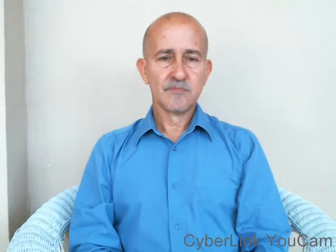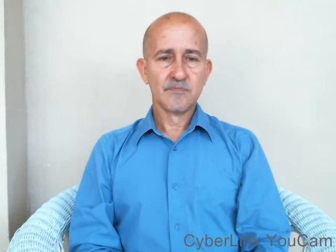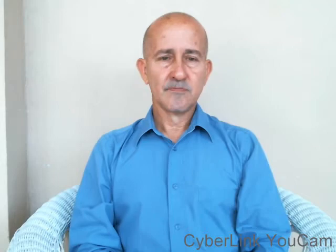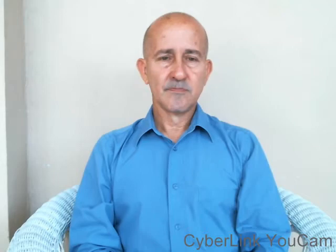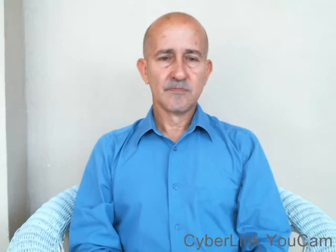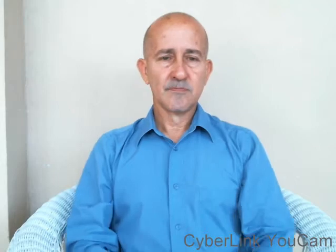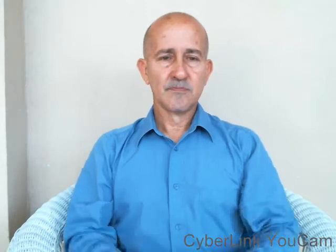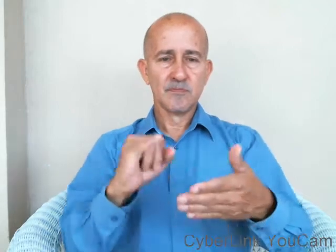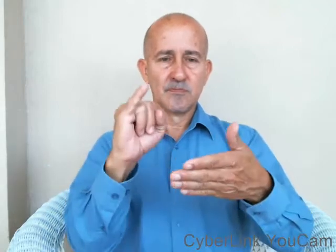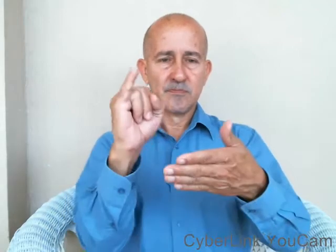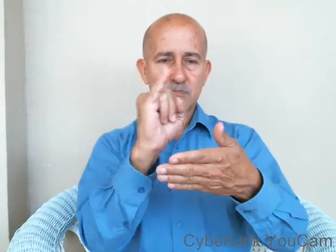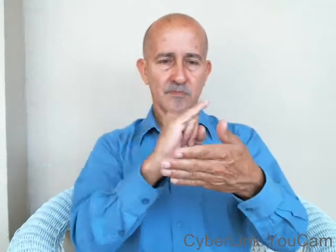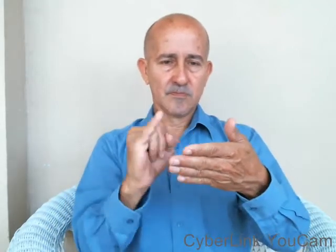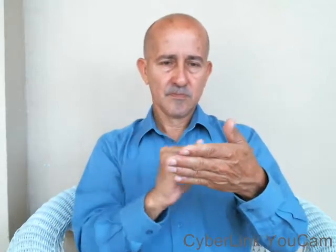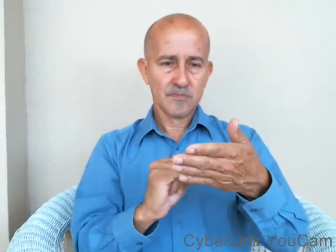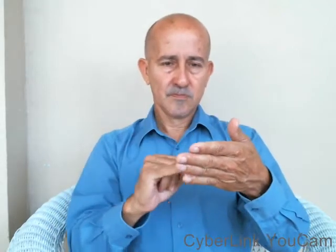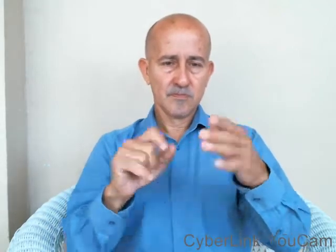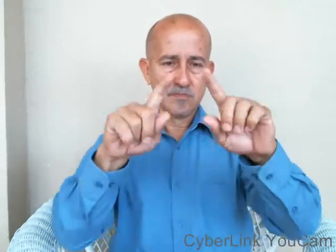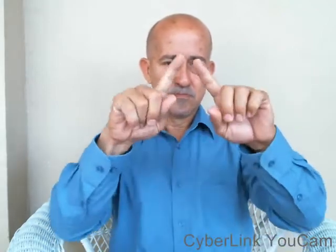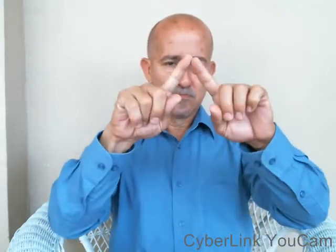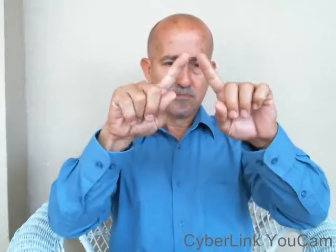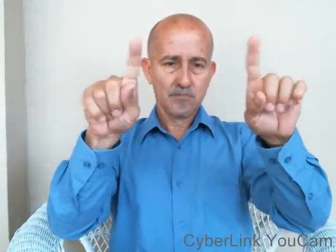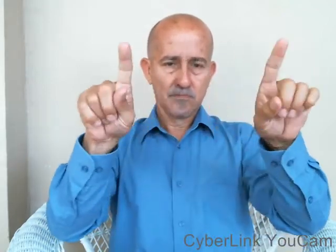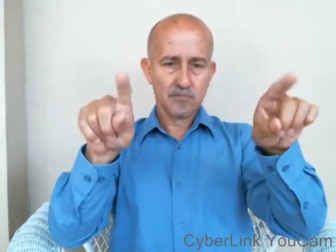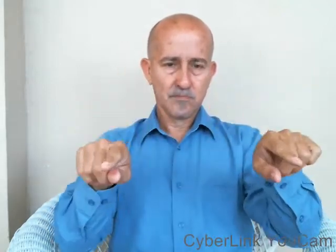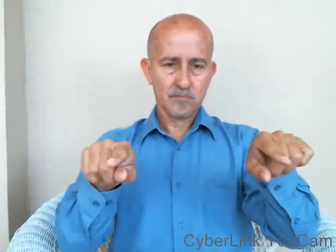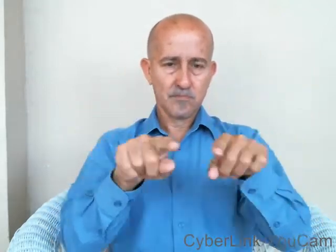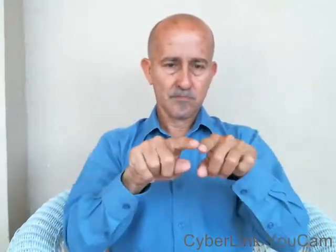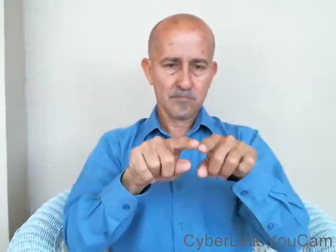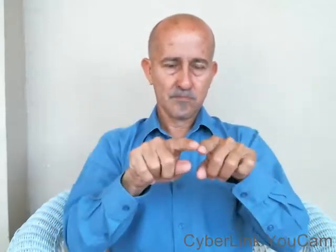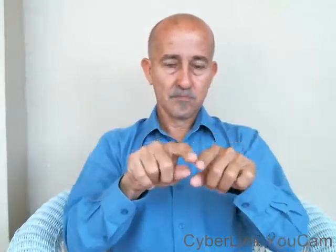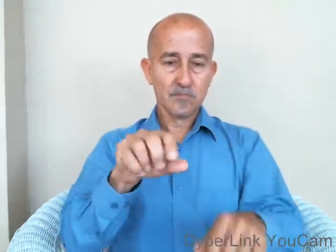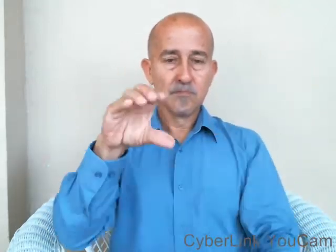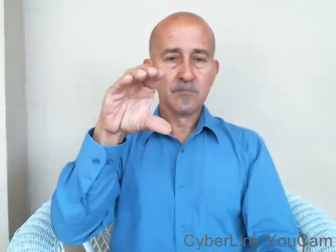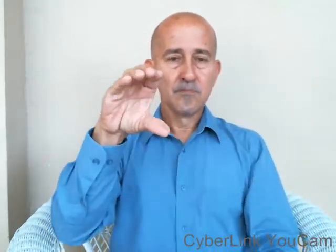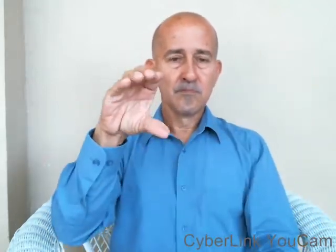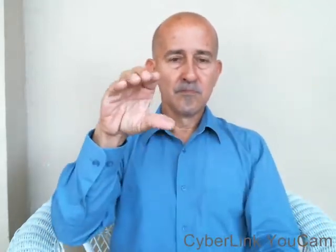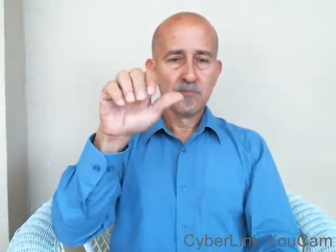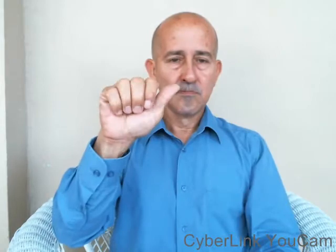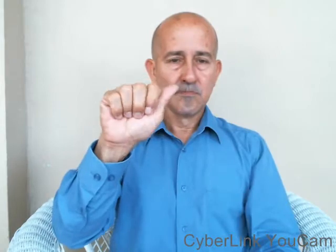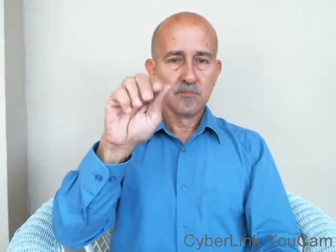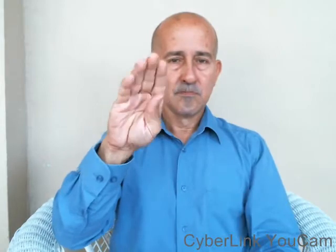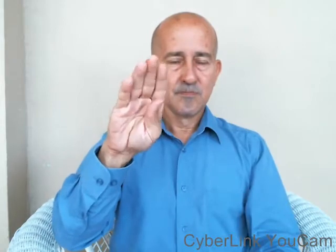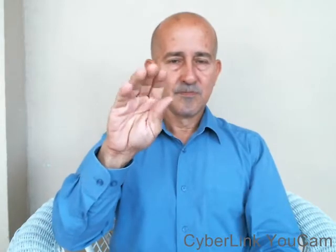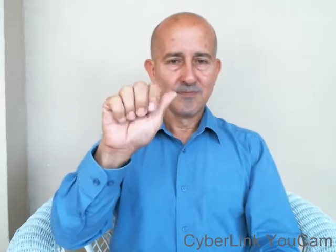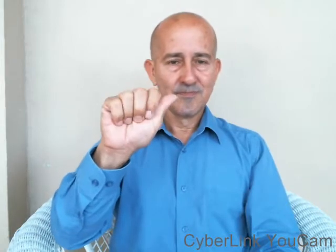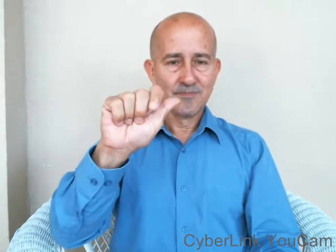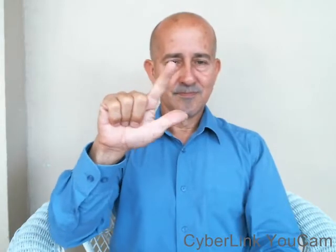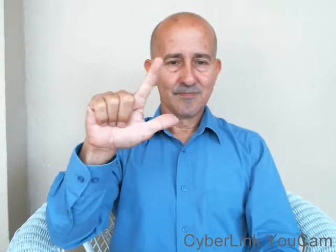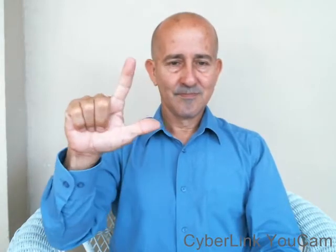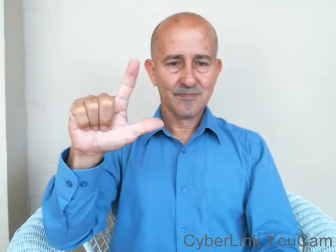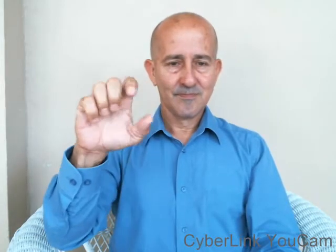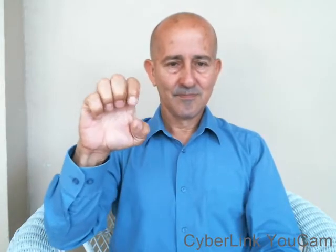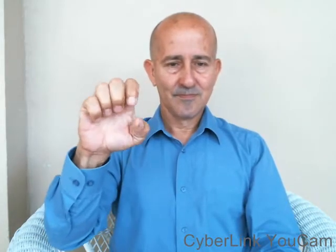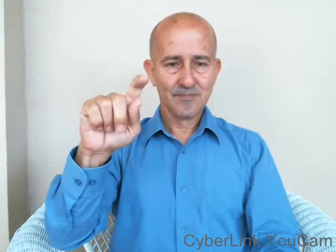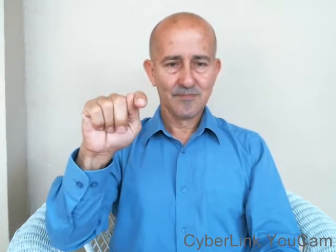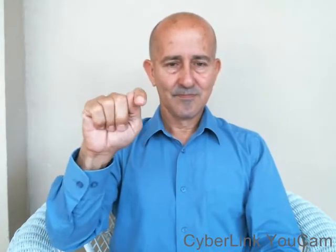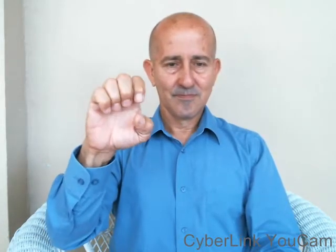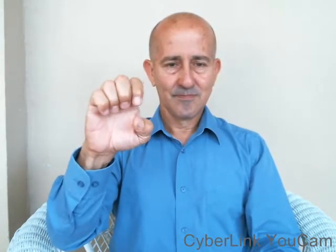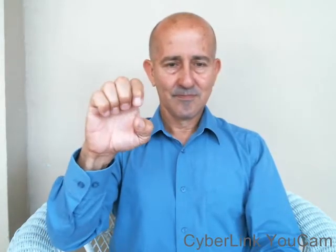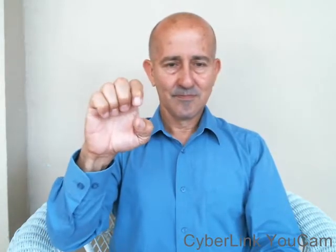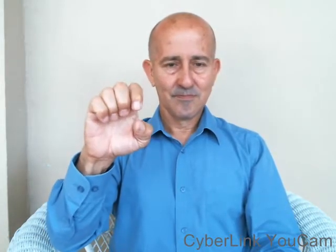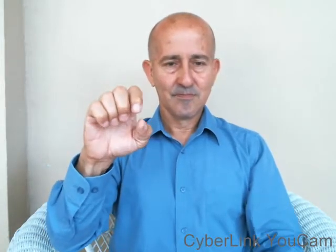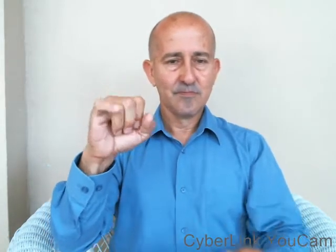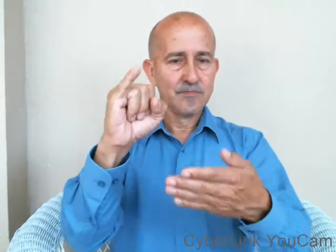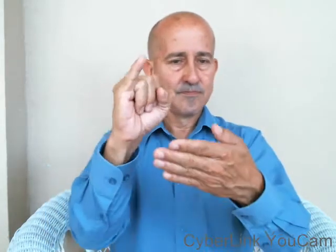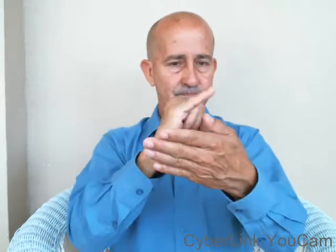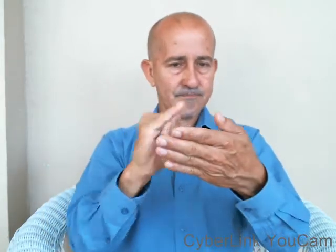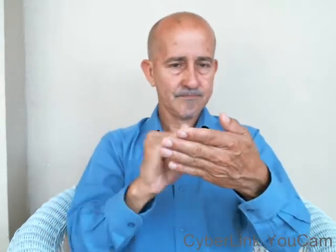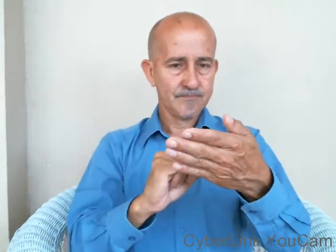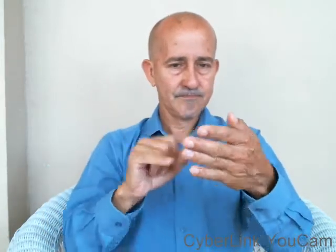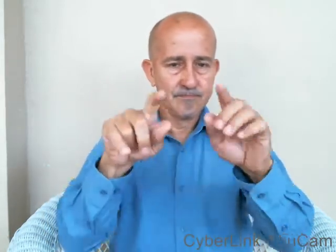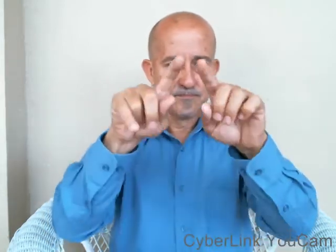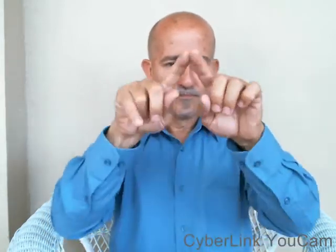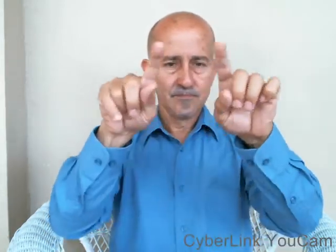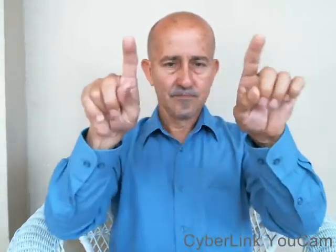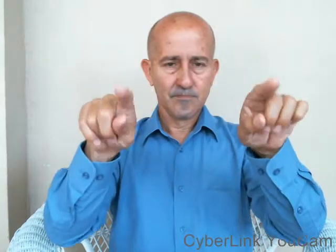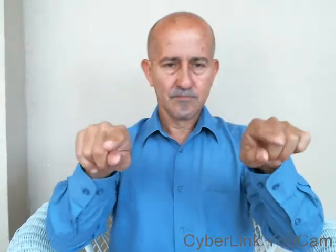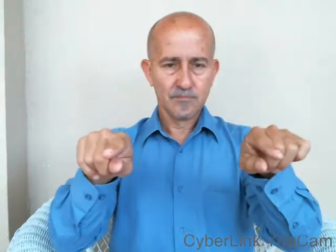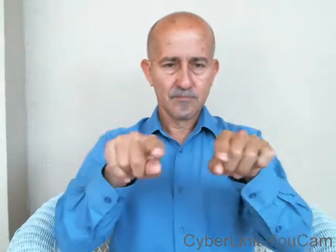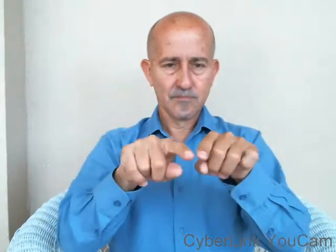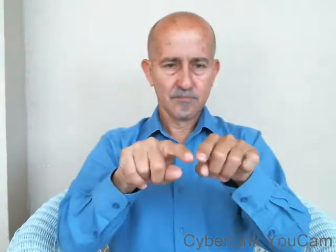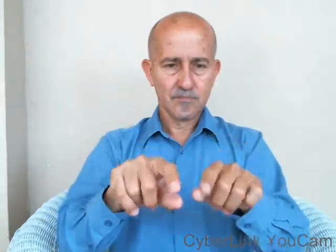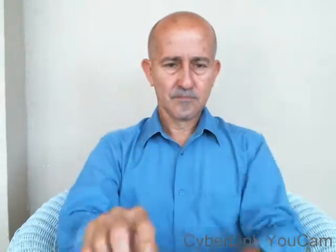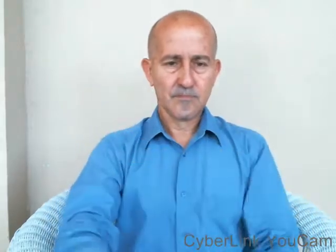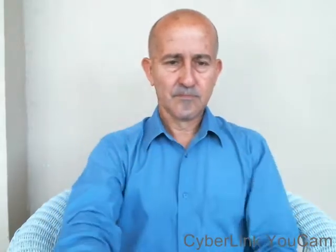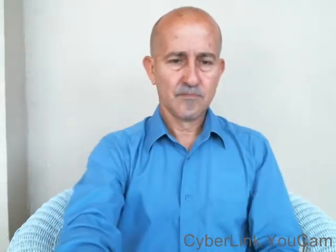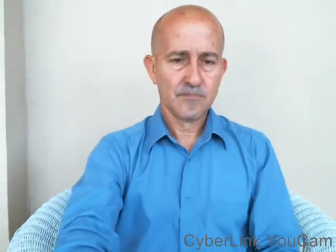caballete